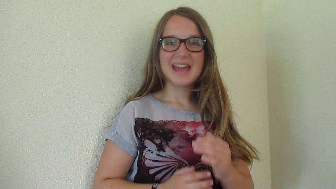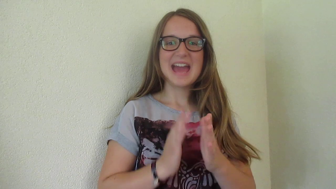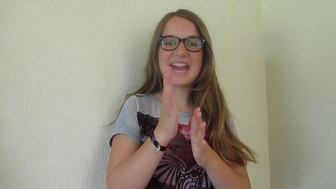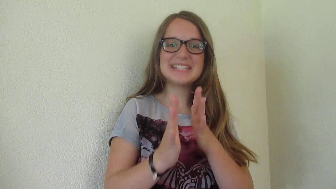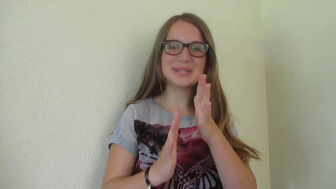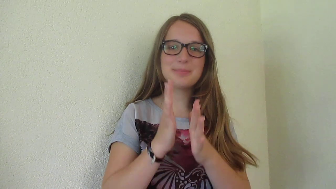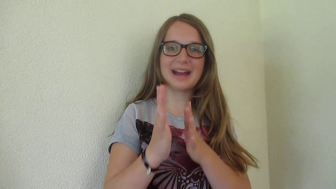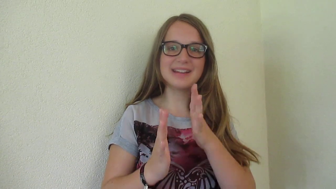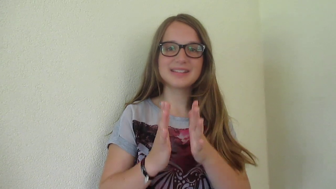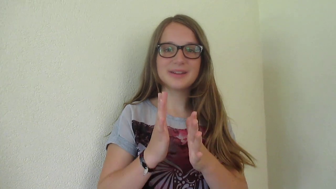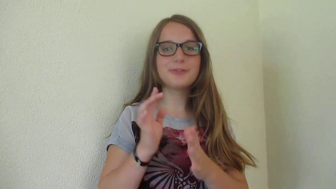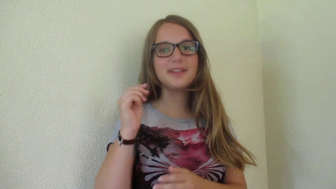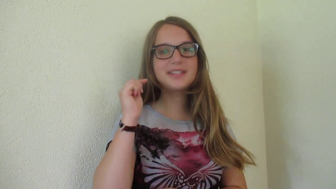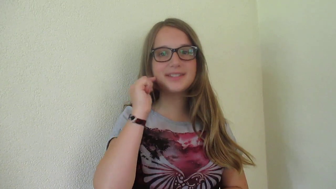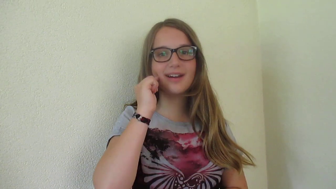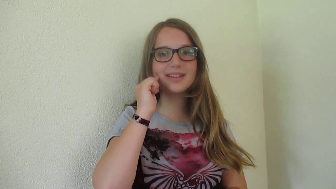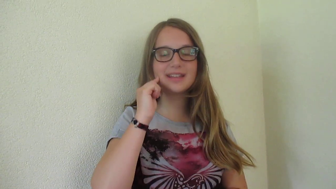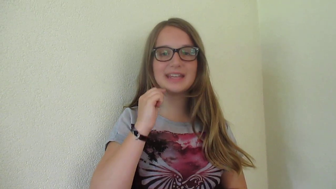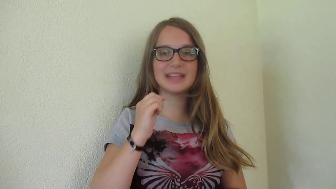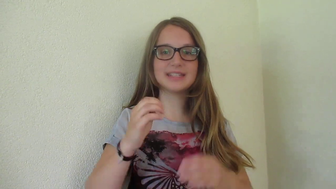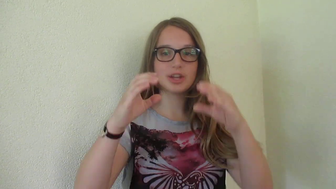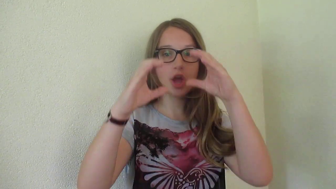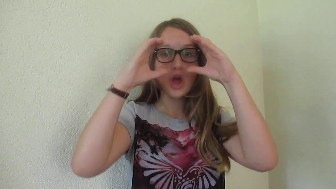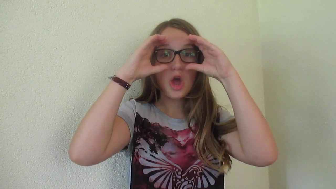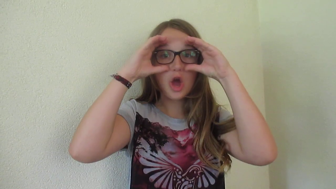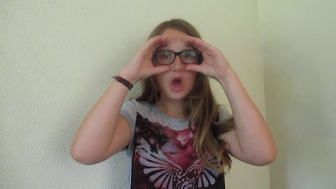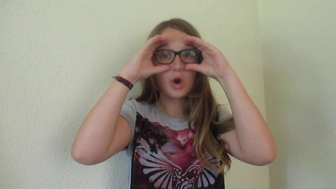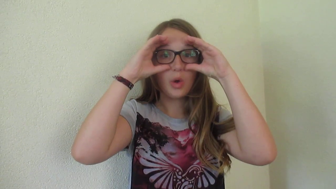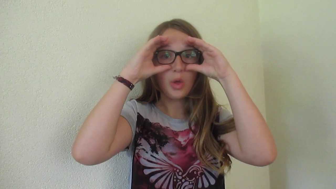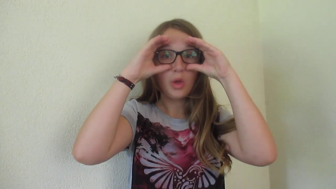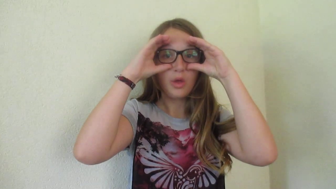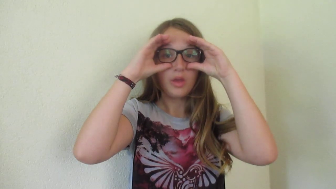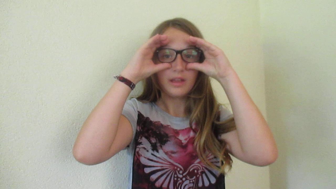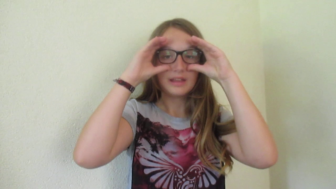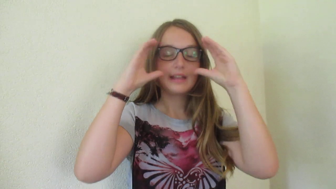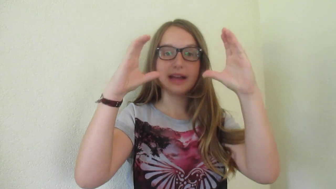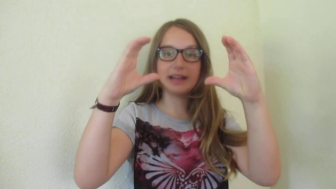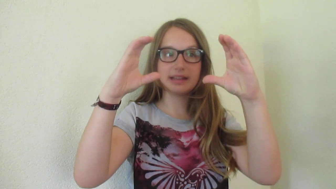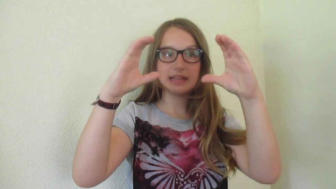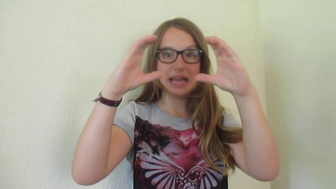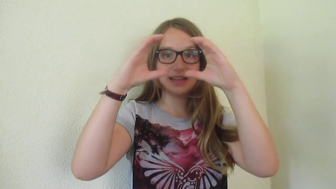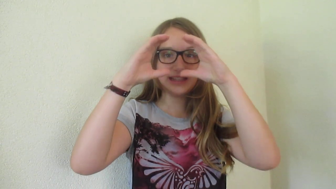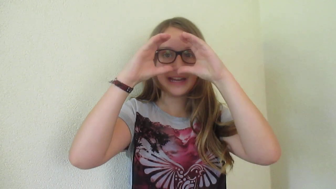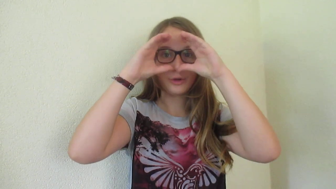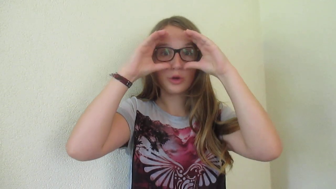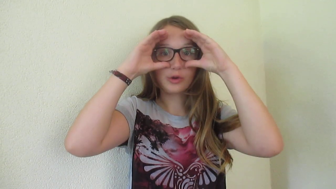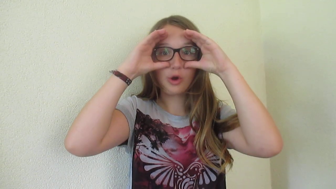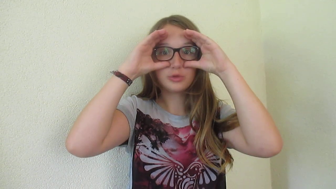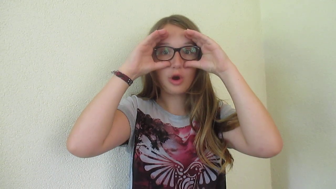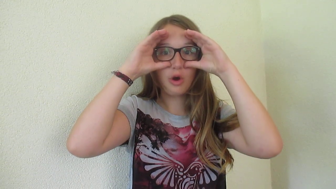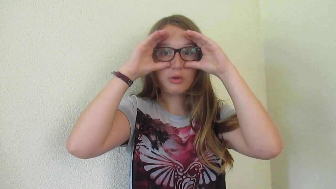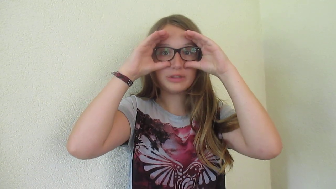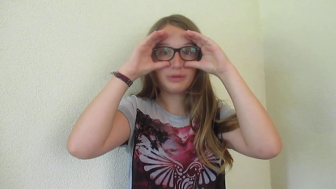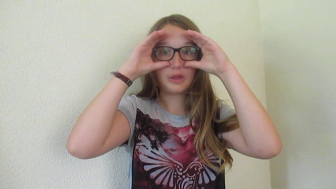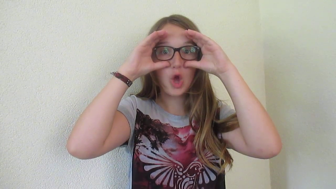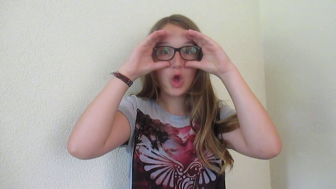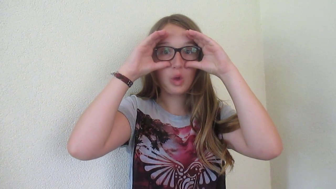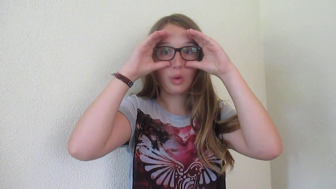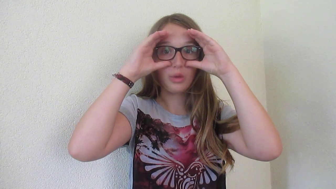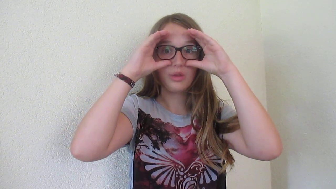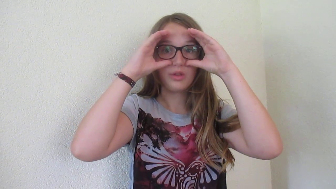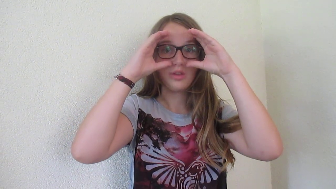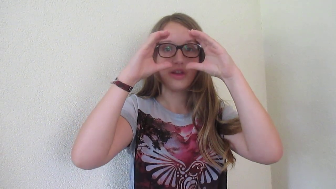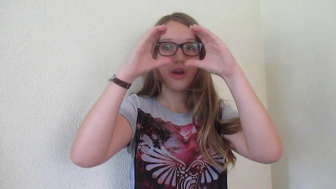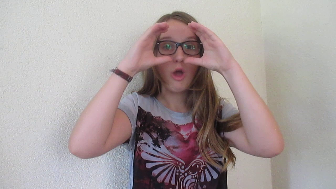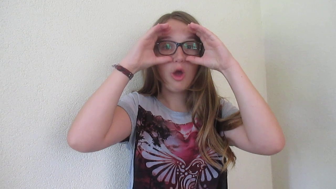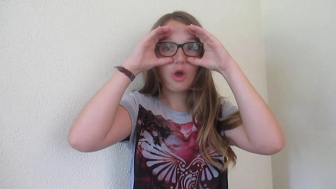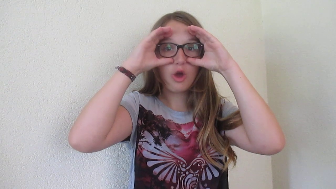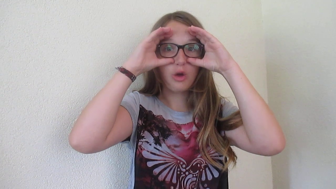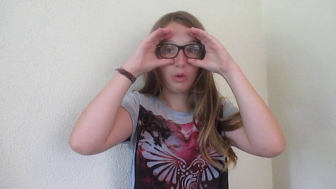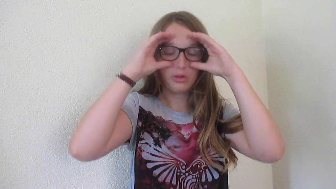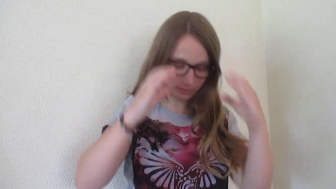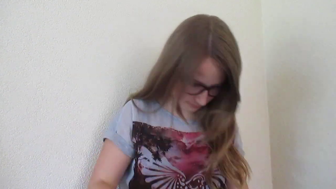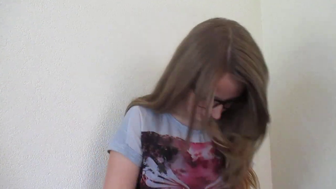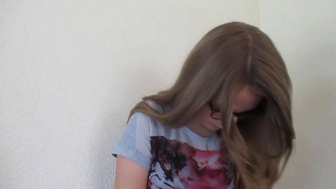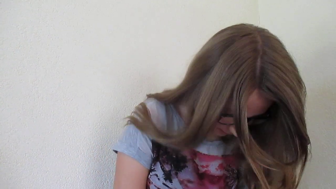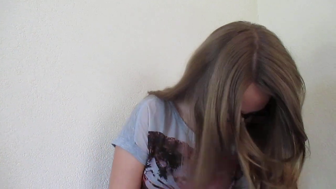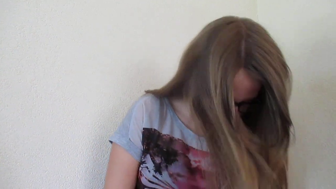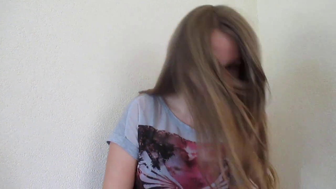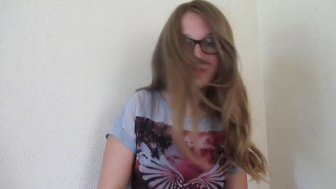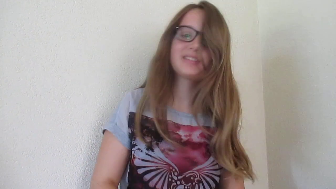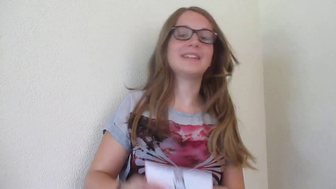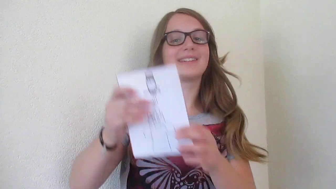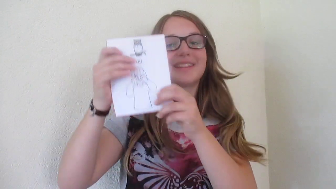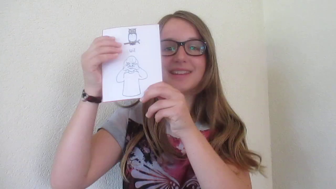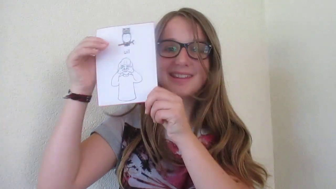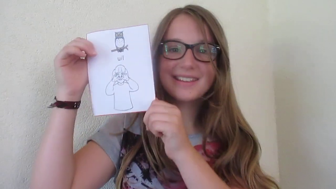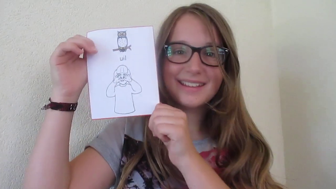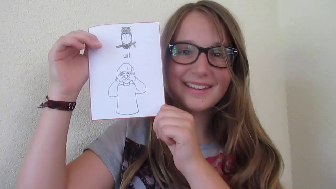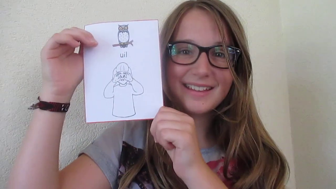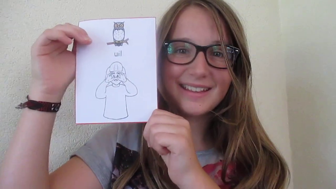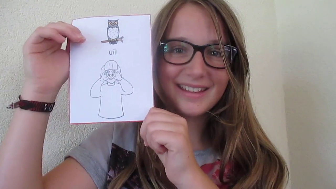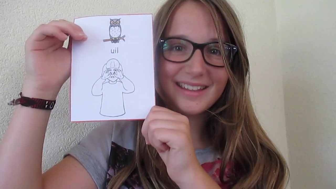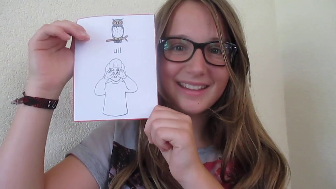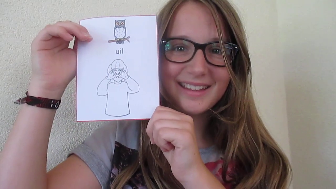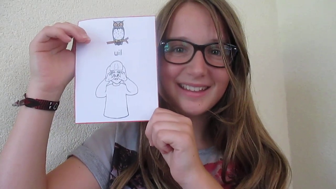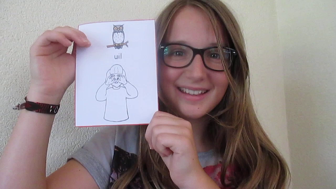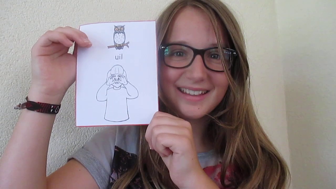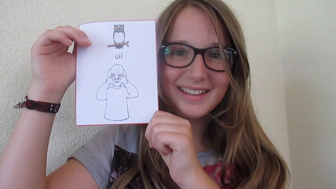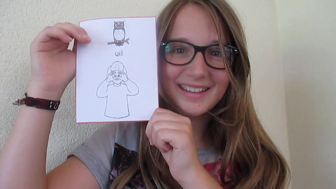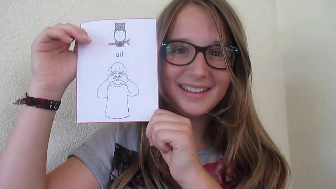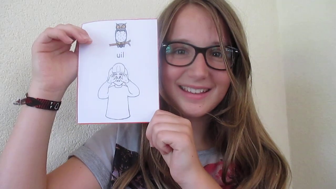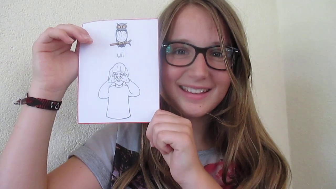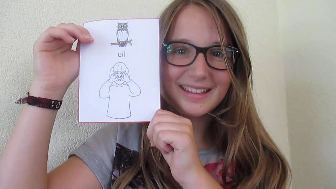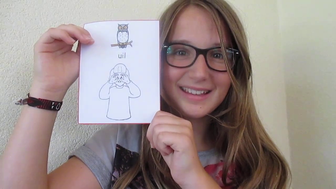uil